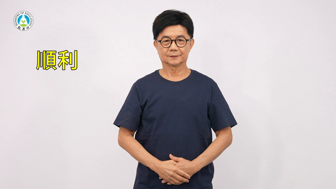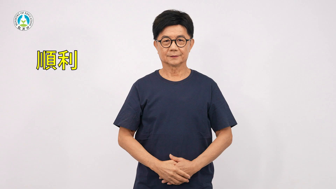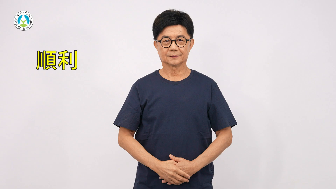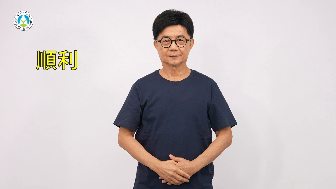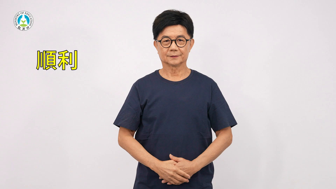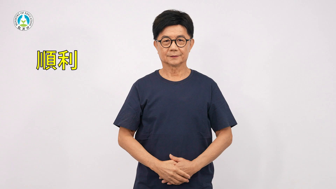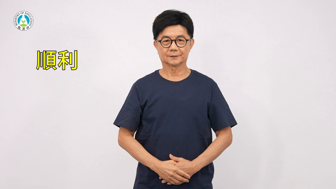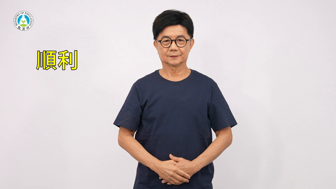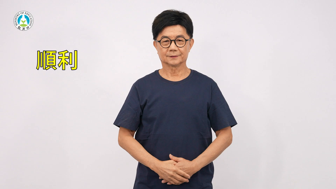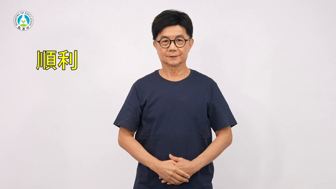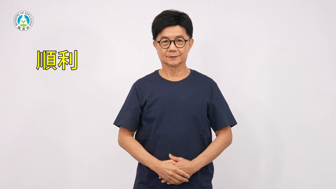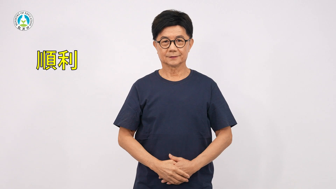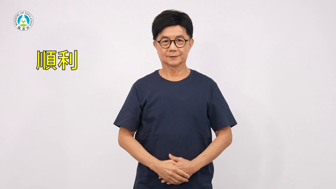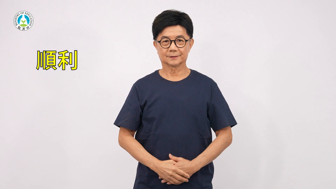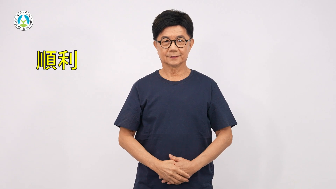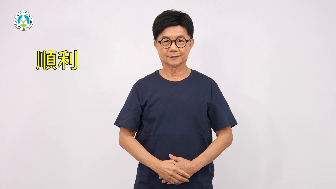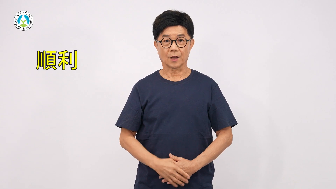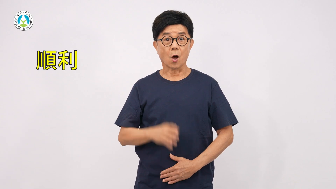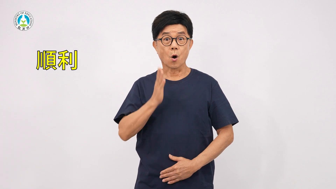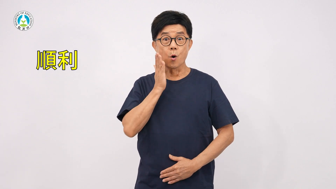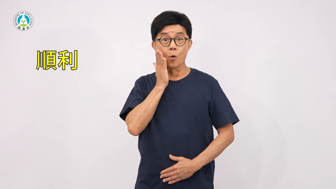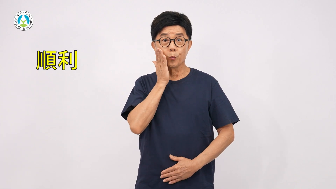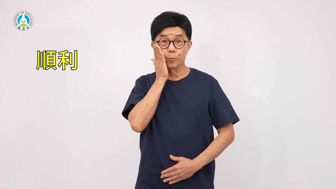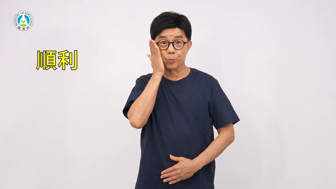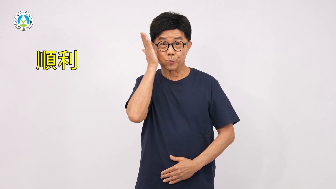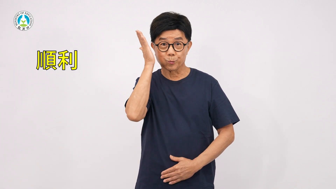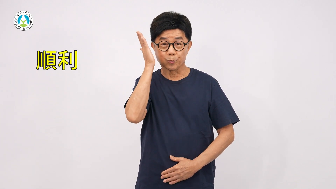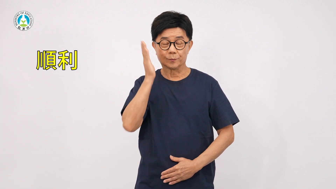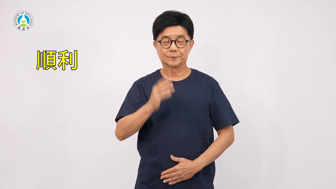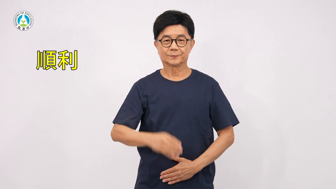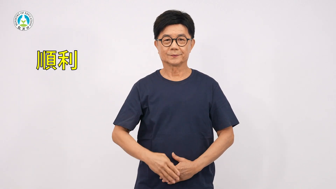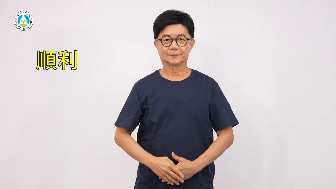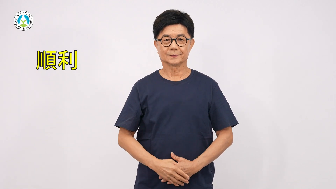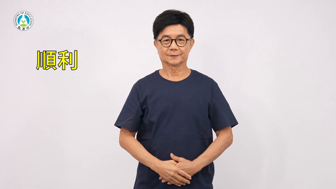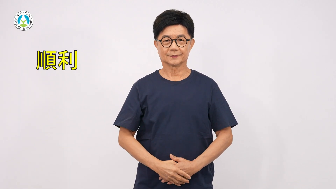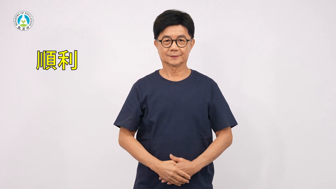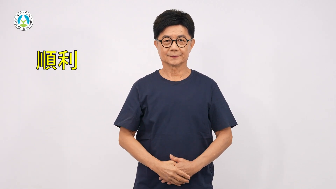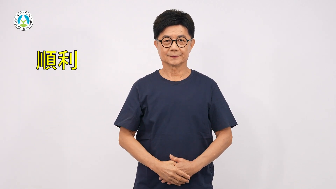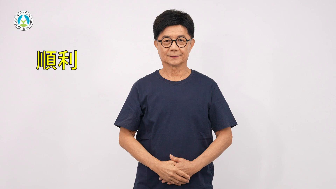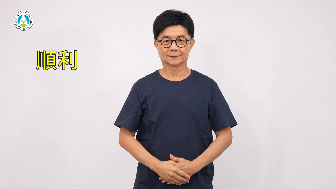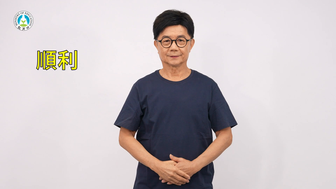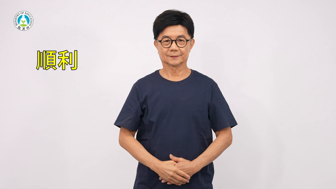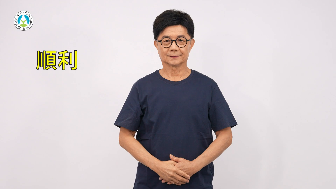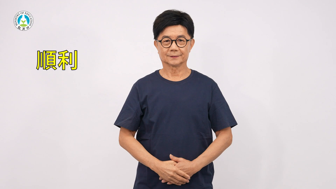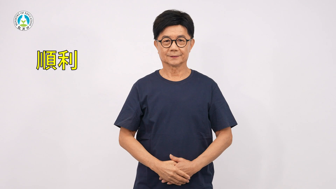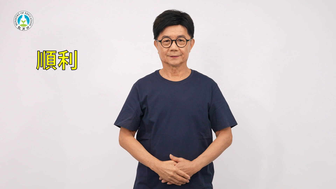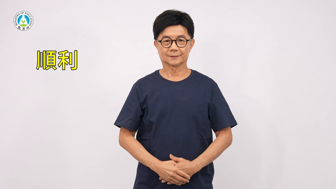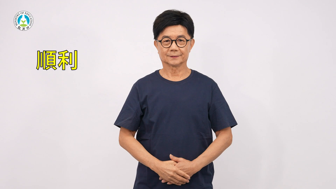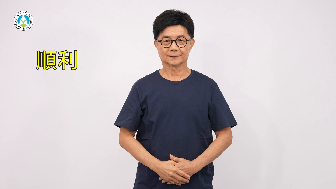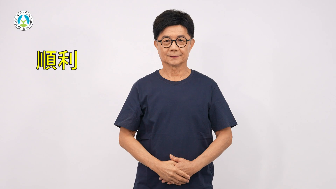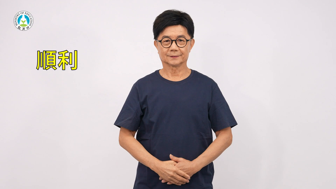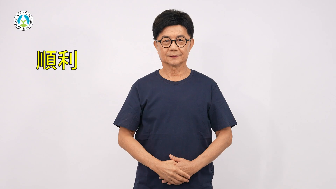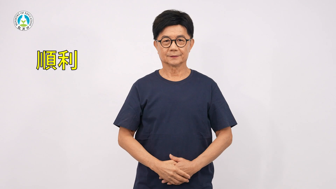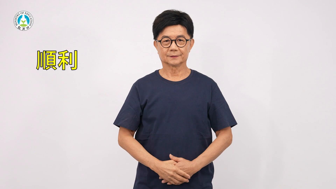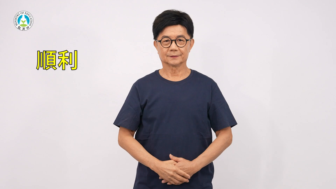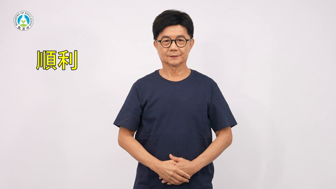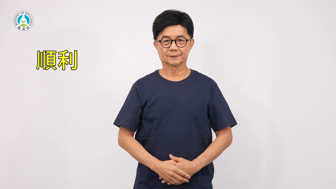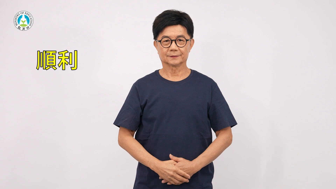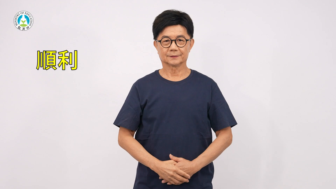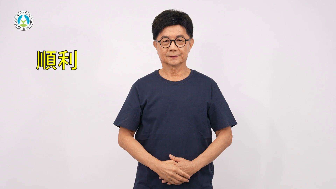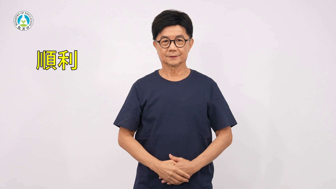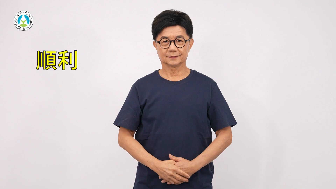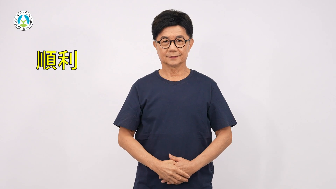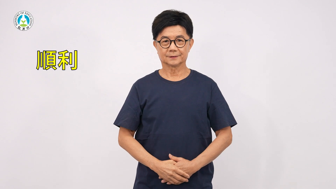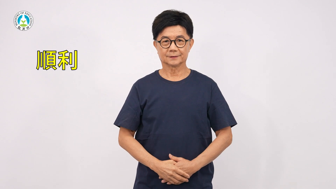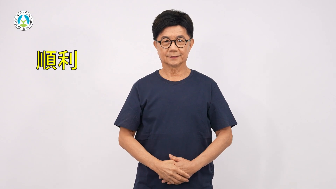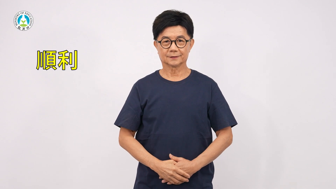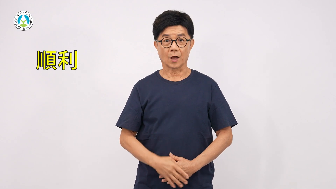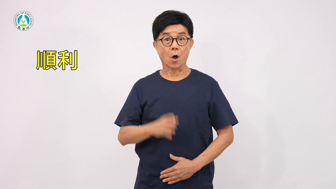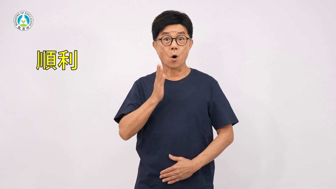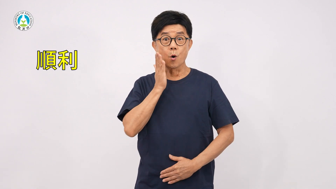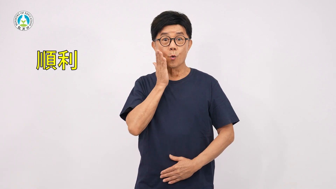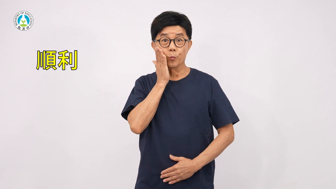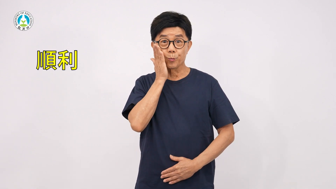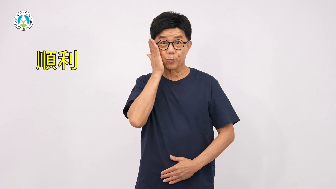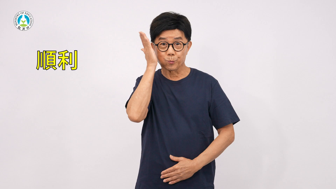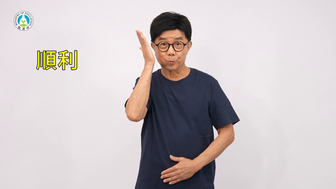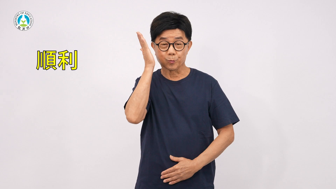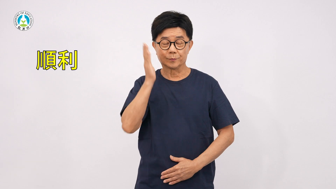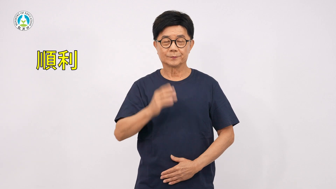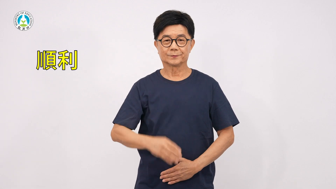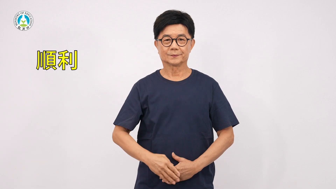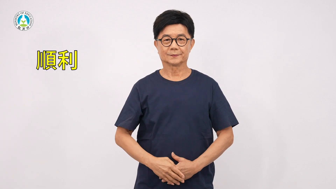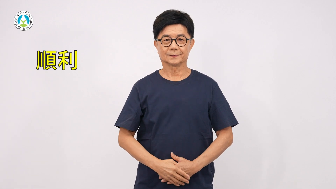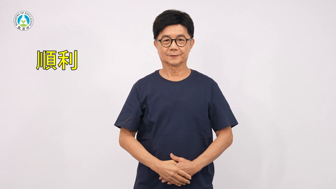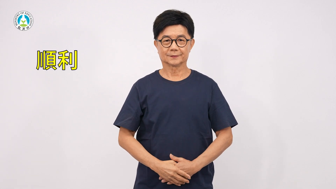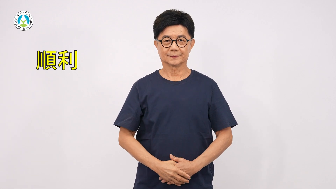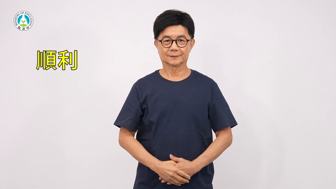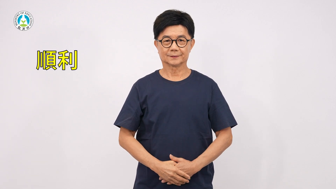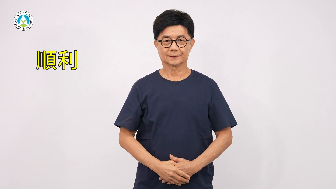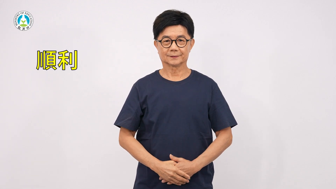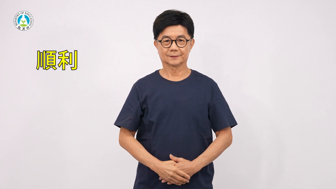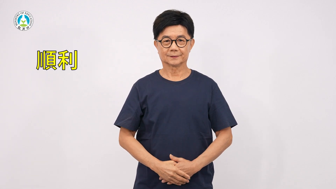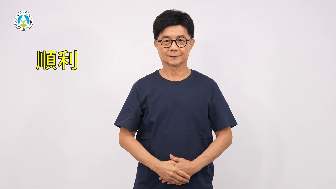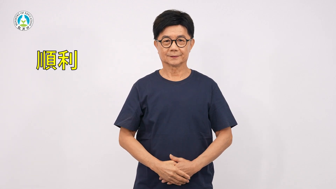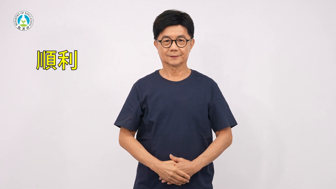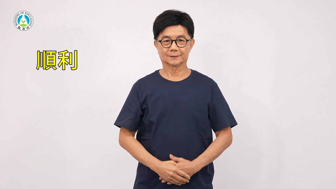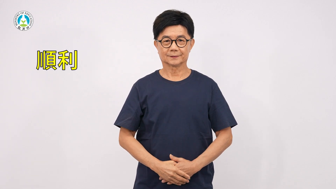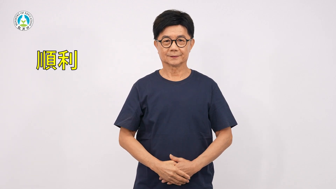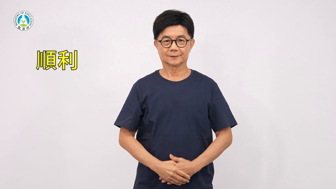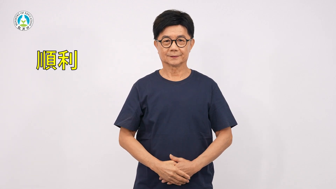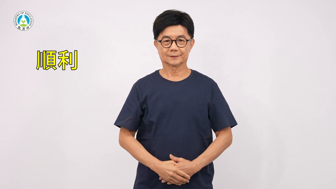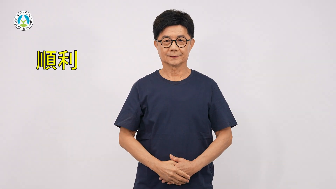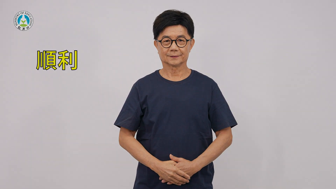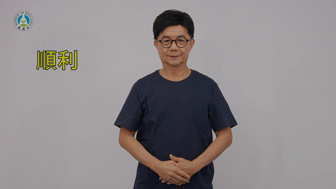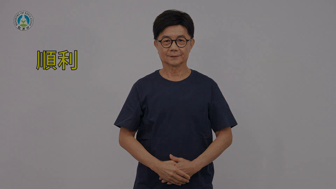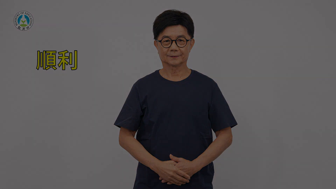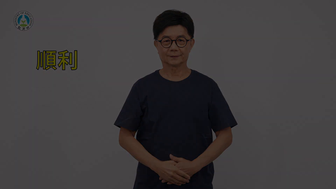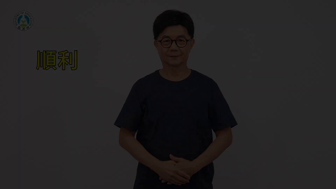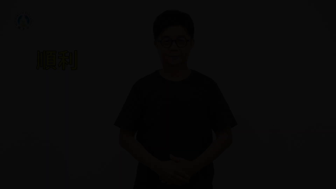順利